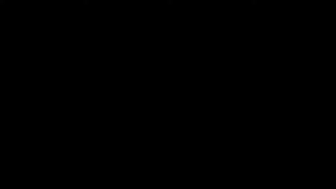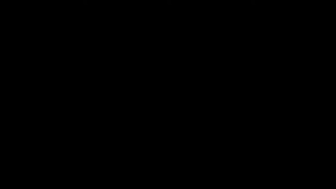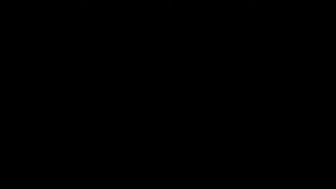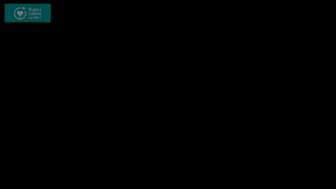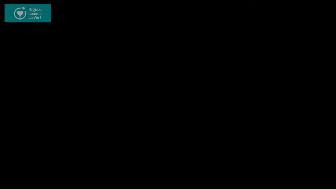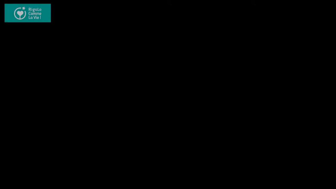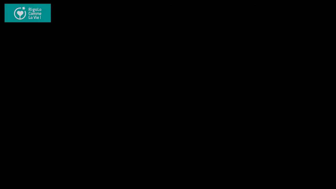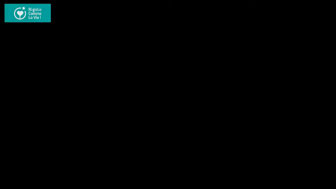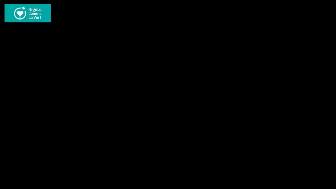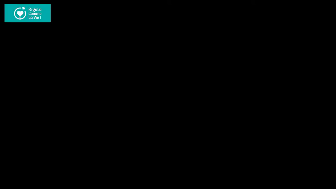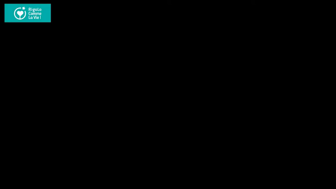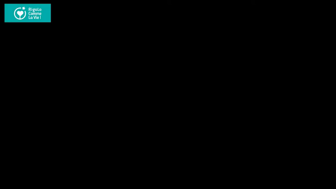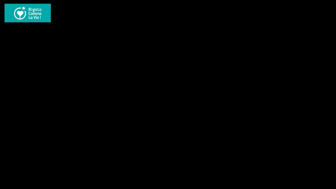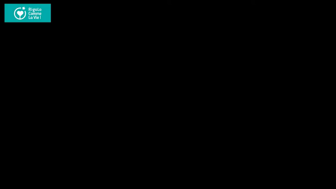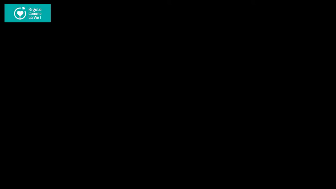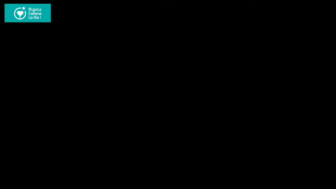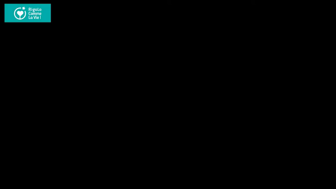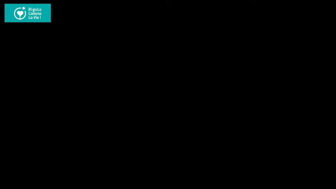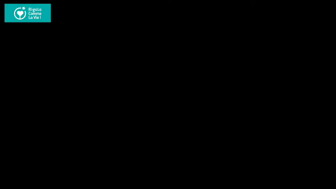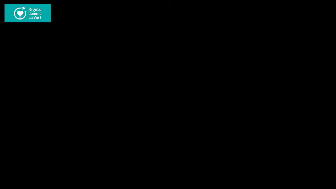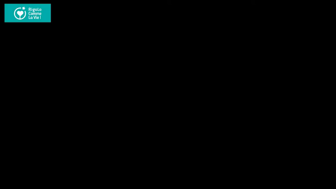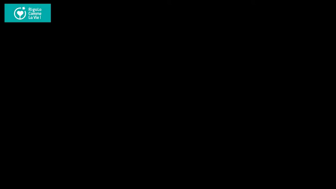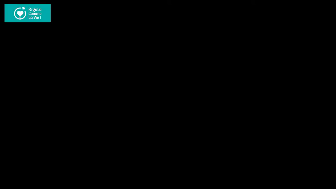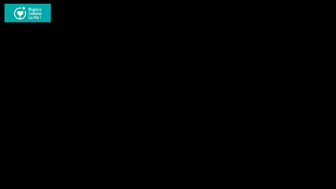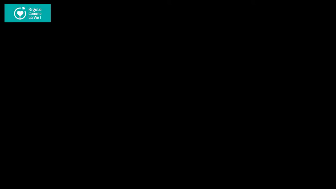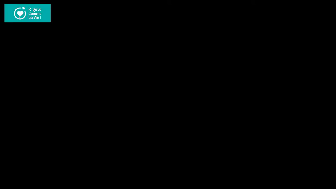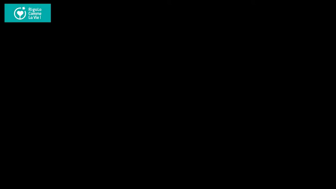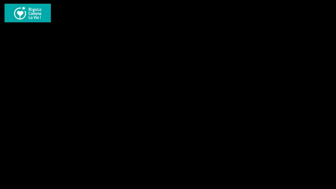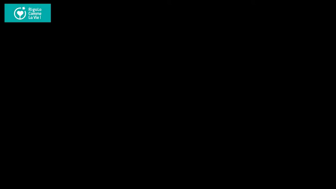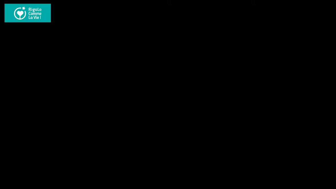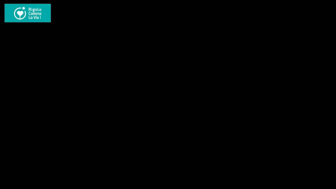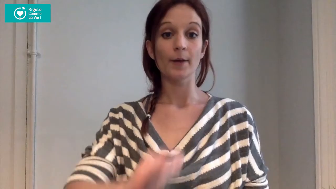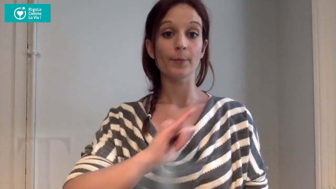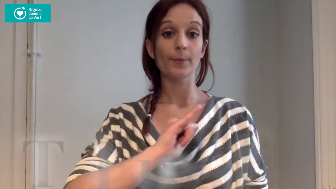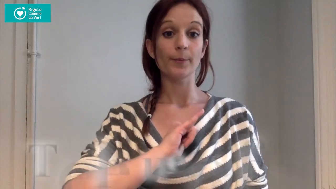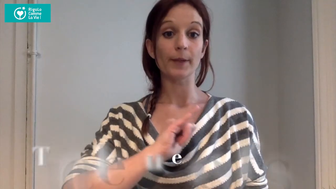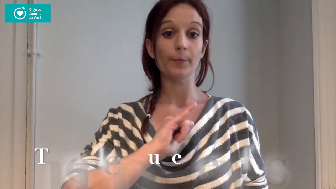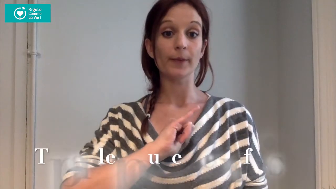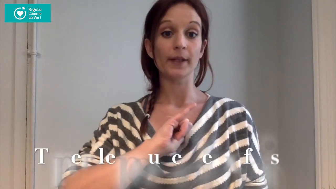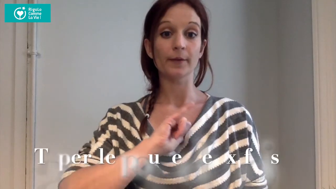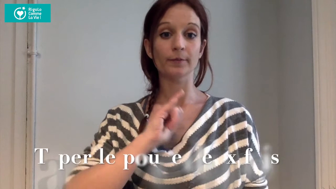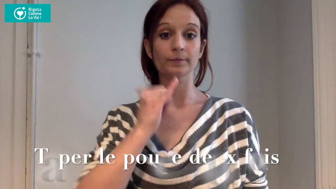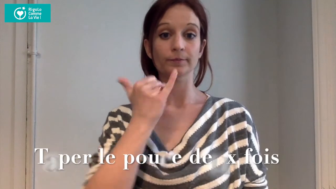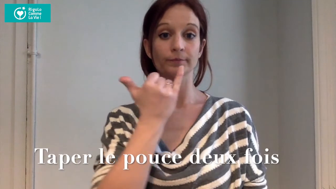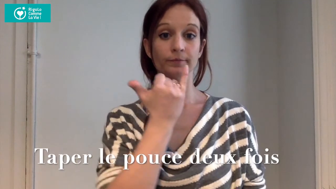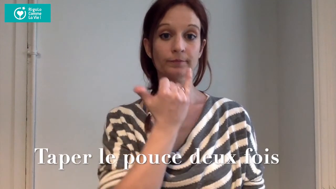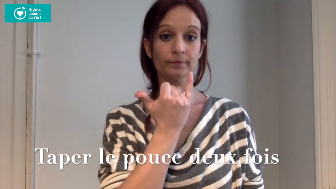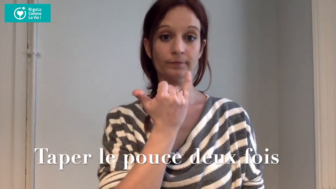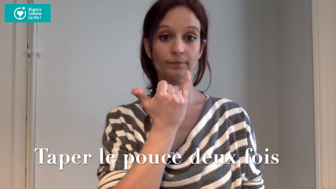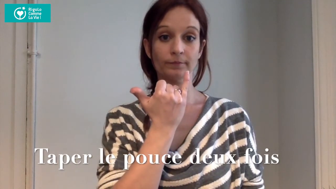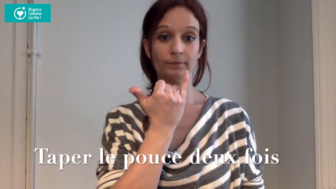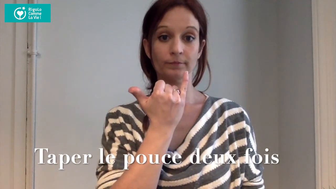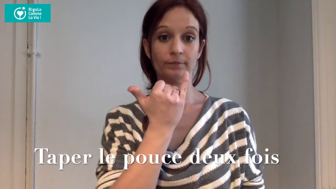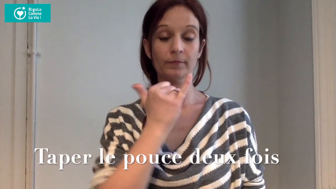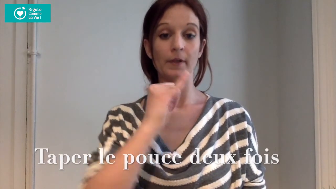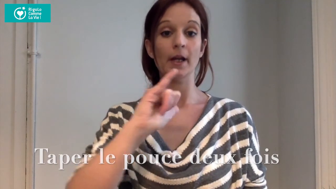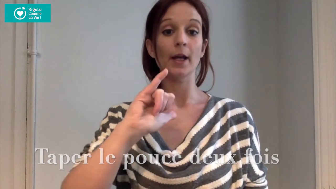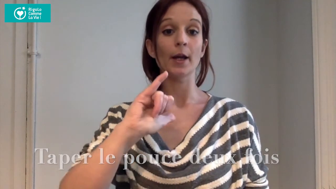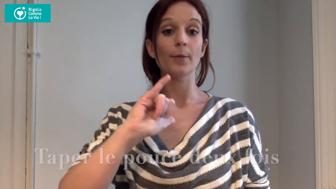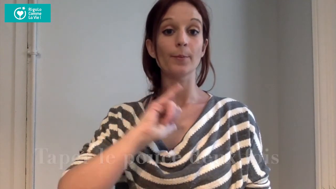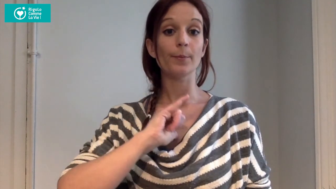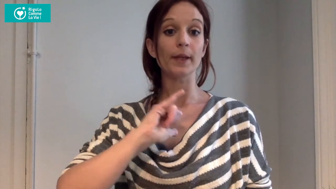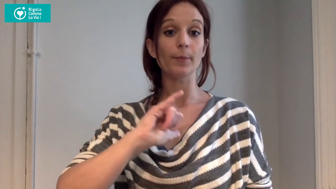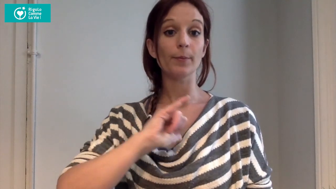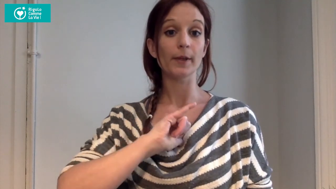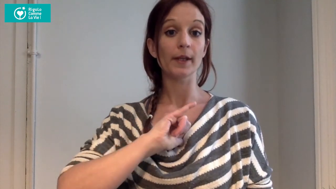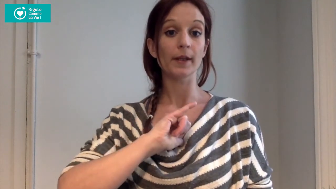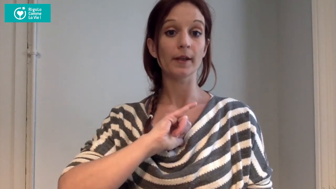Pipi